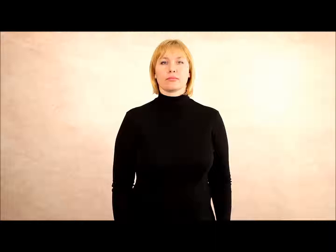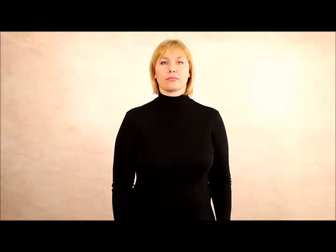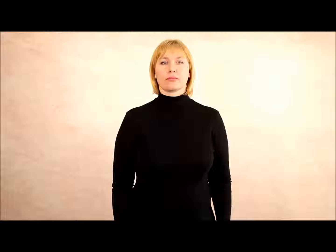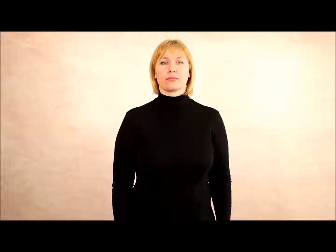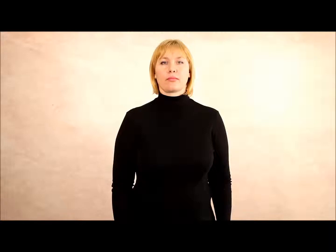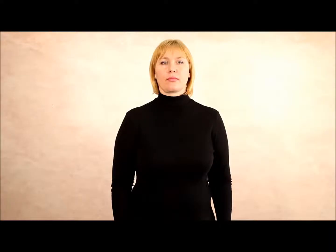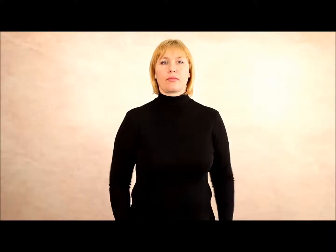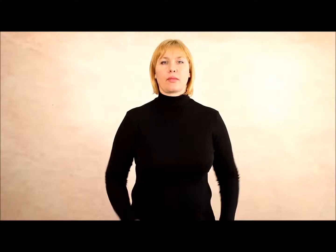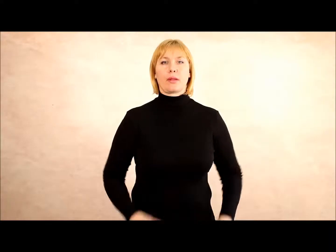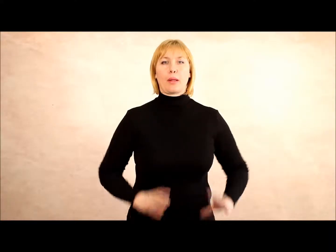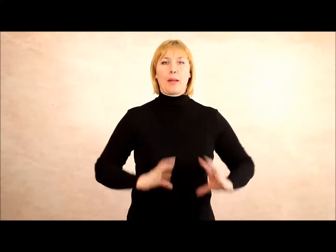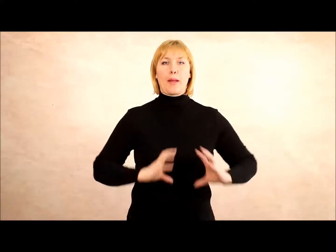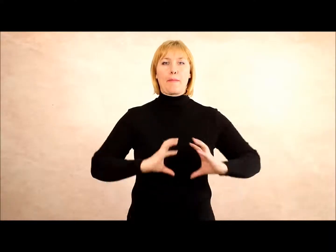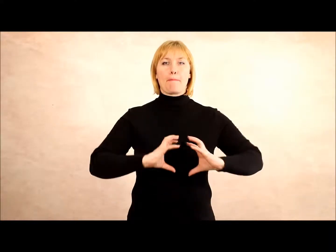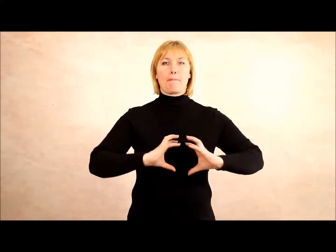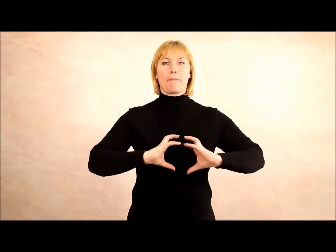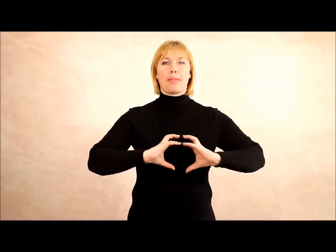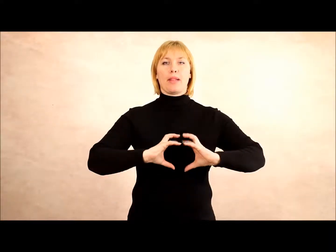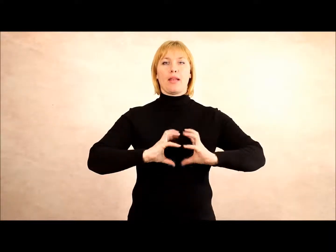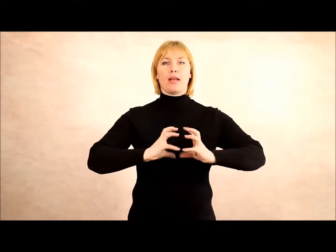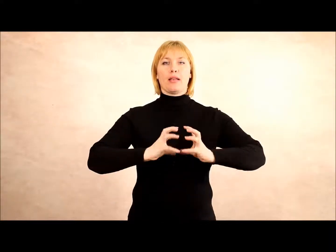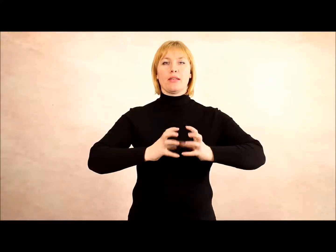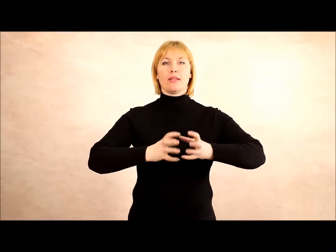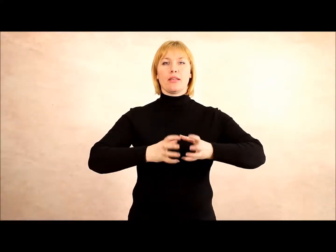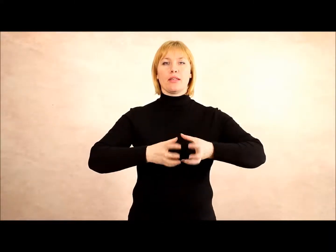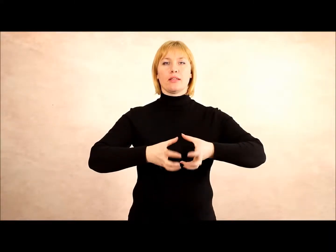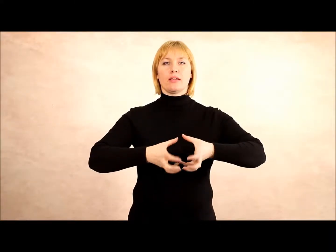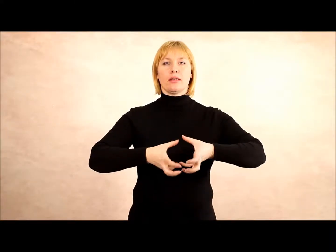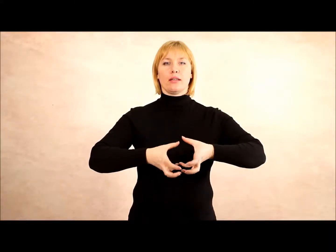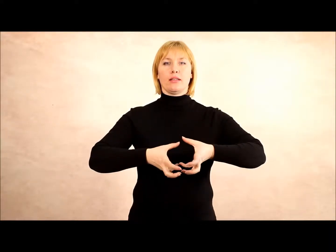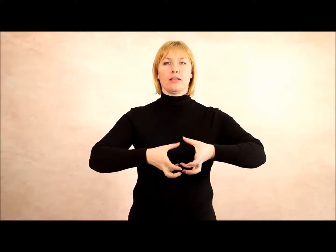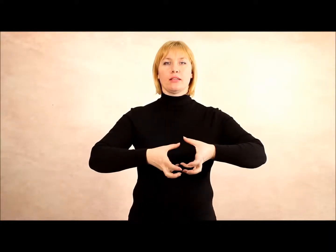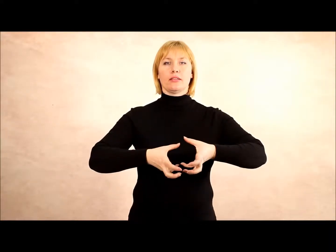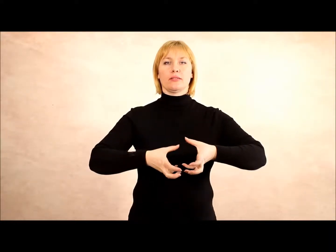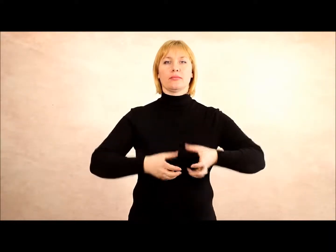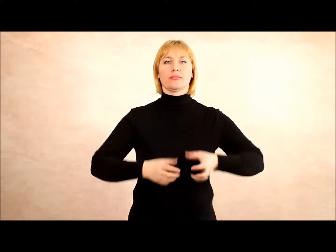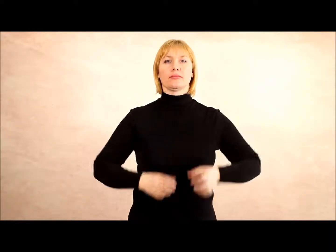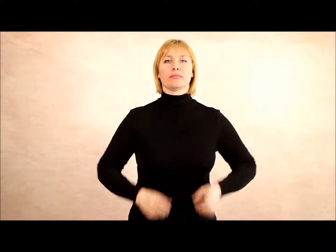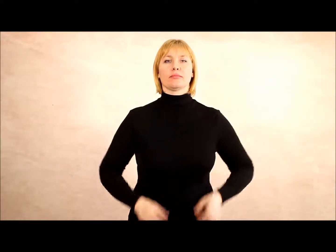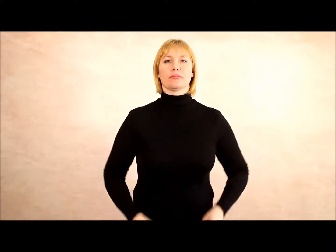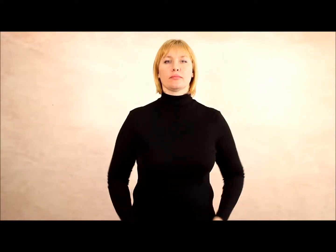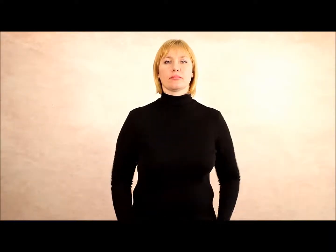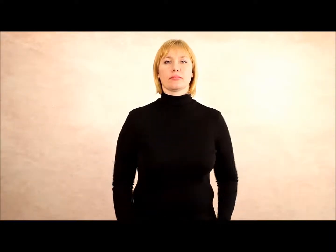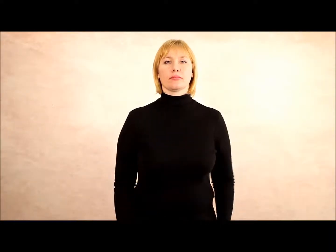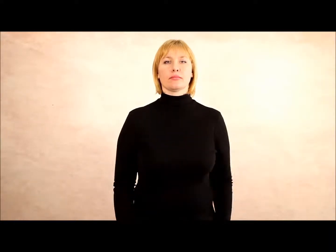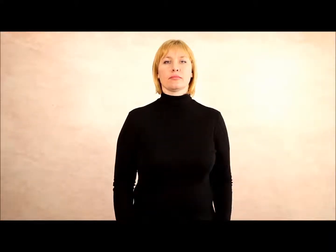Planetă